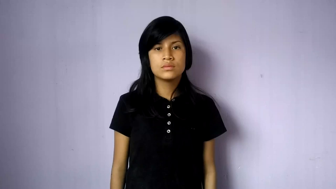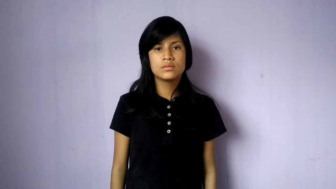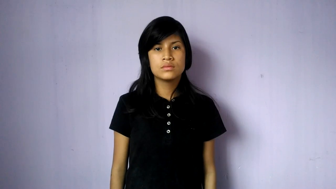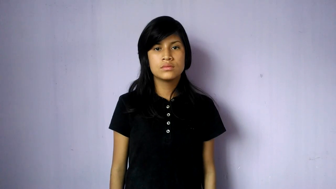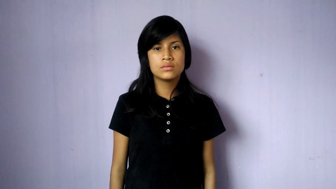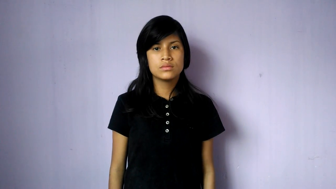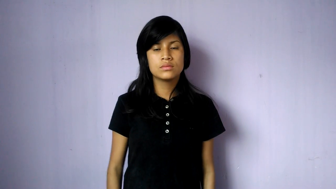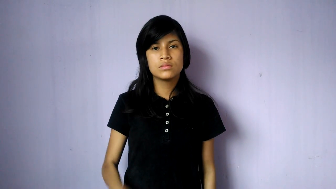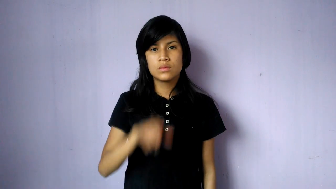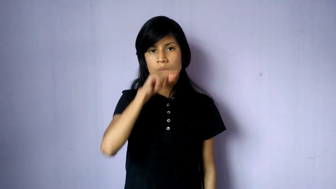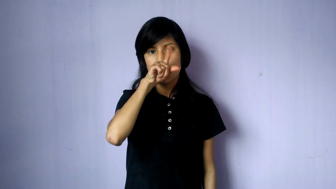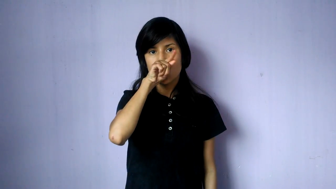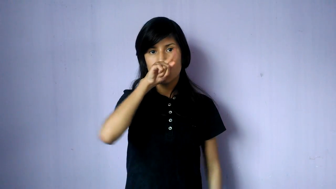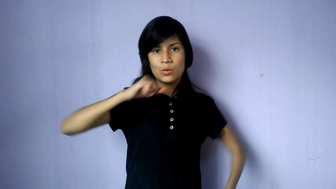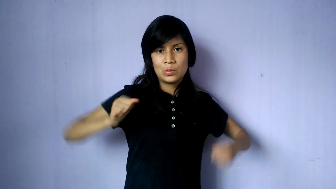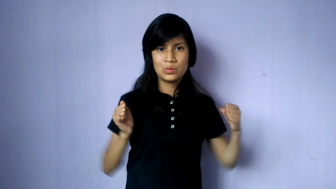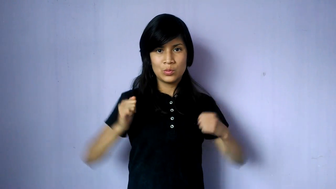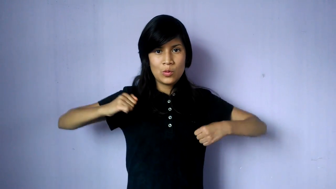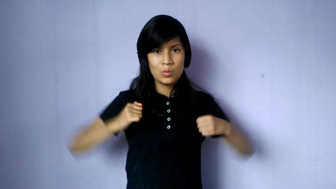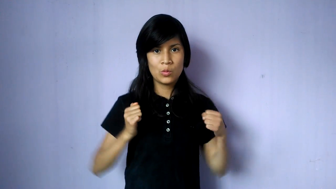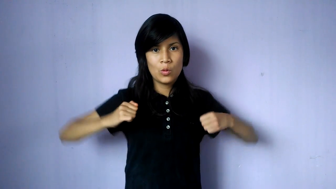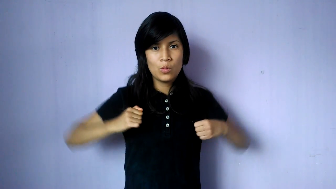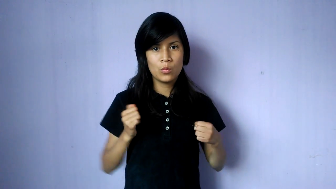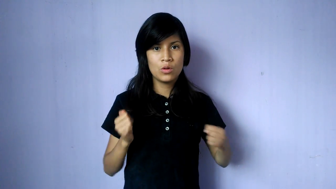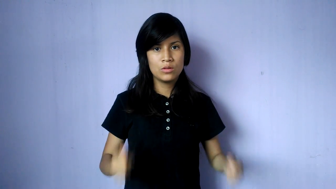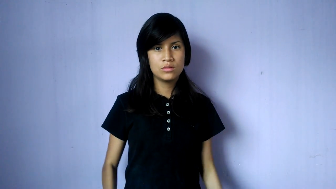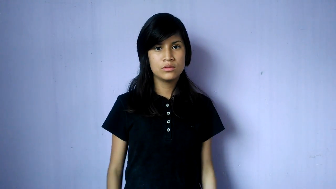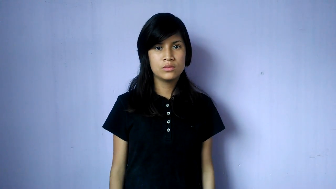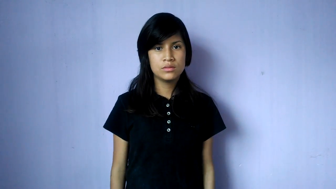GALLINA